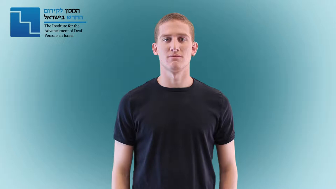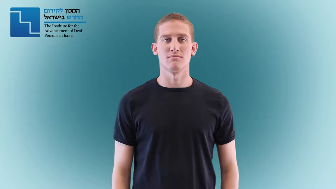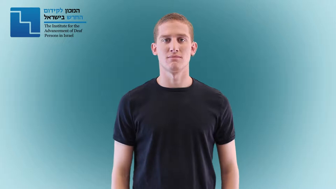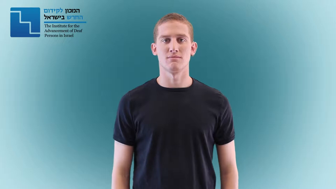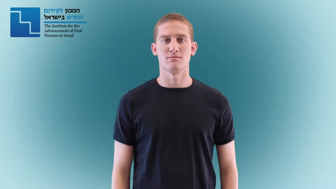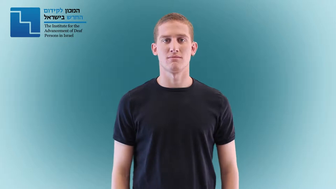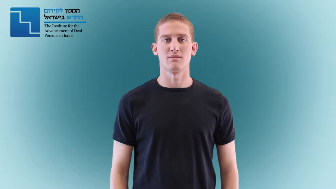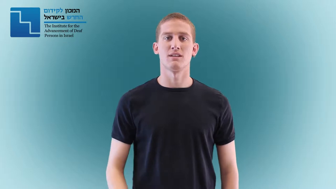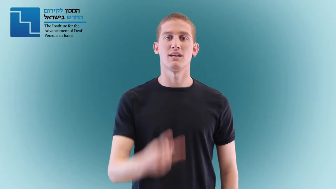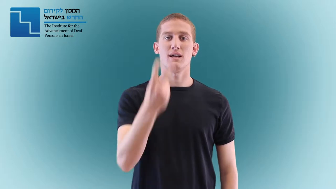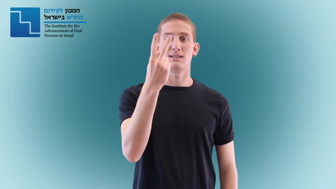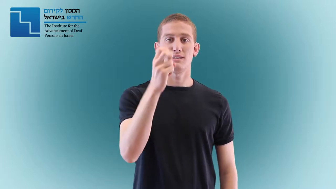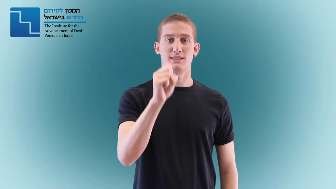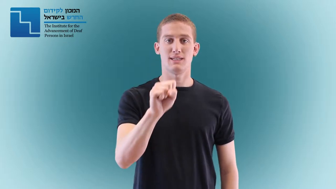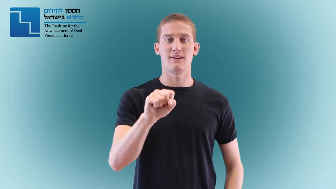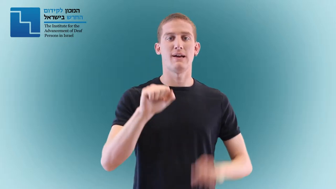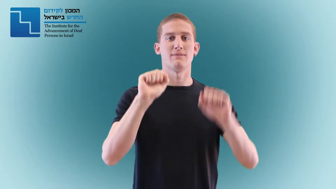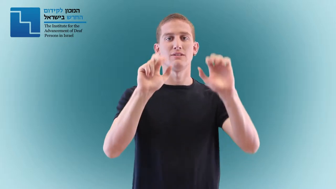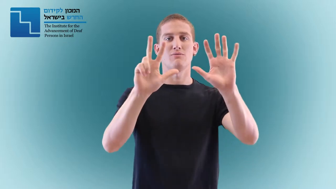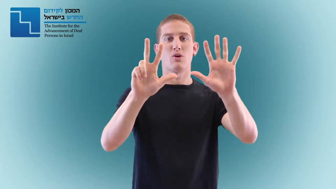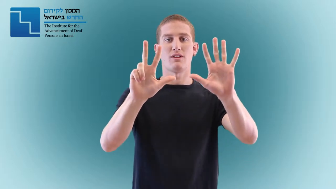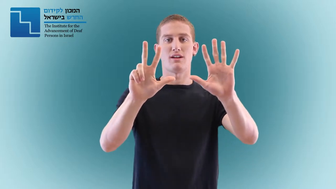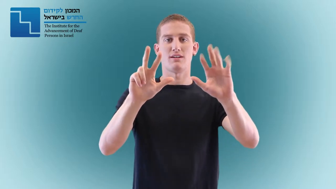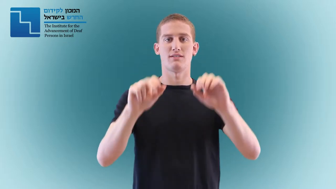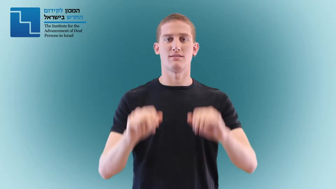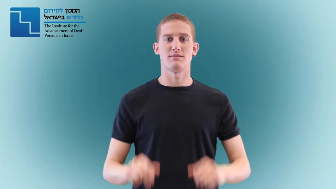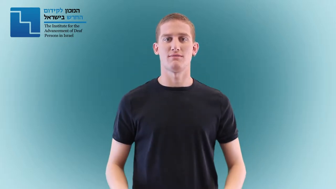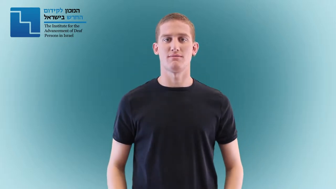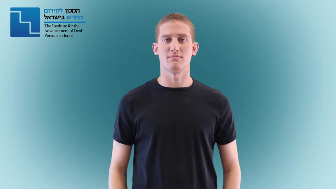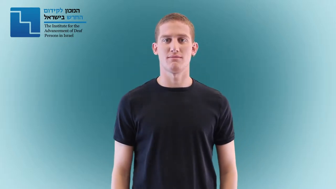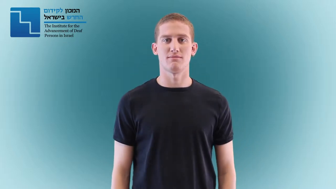עשרים ושמונה